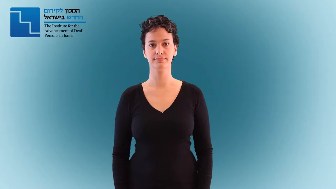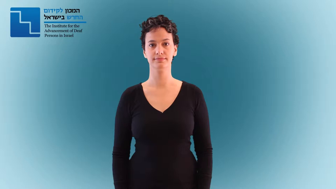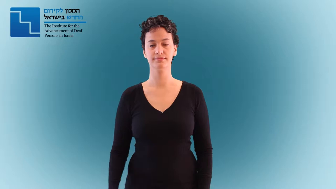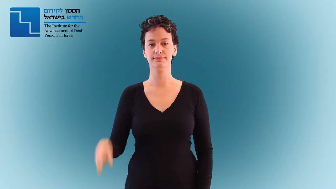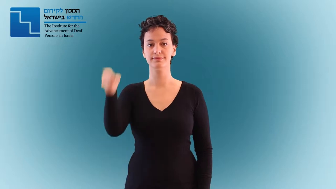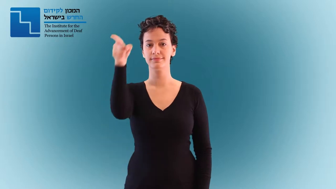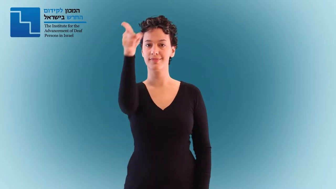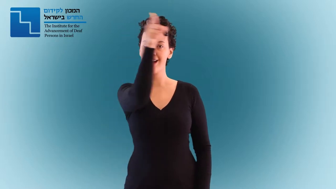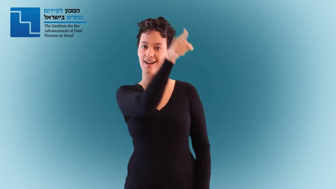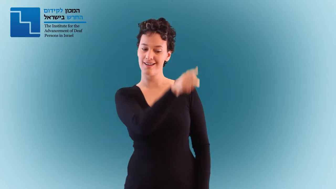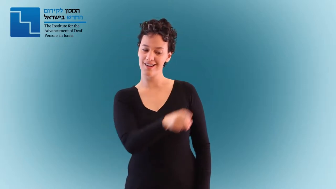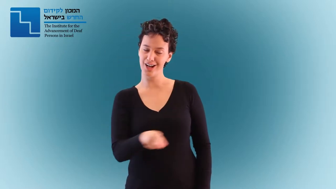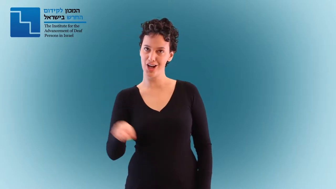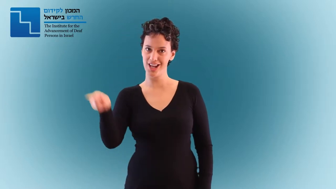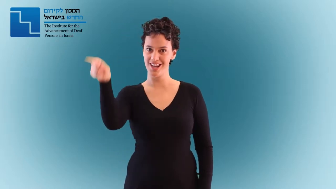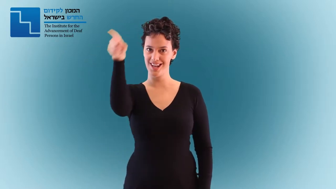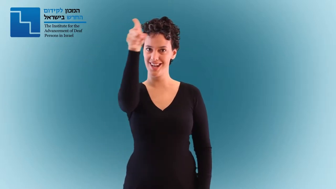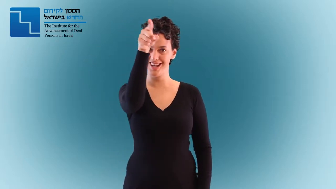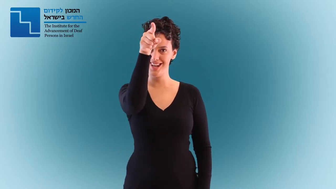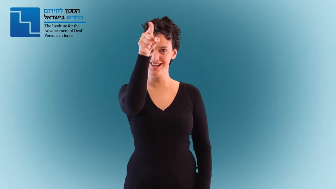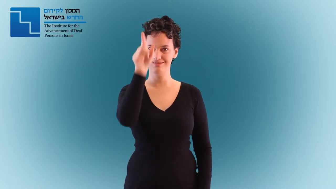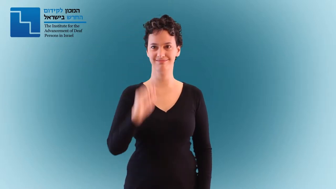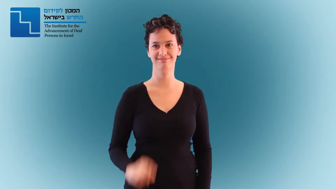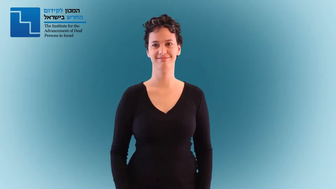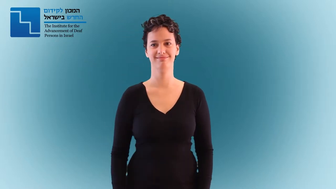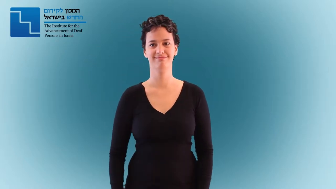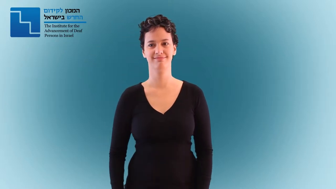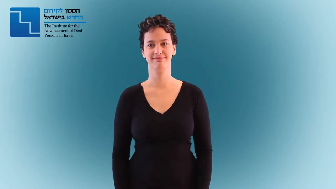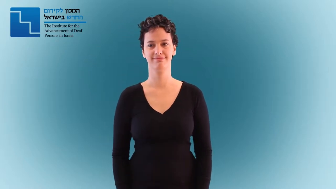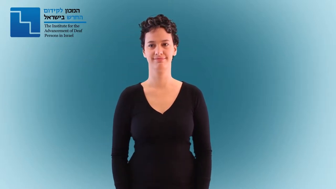עגול